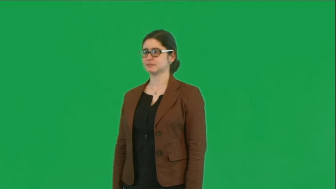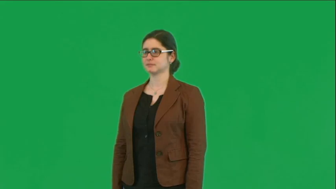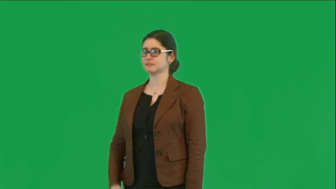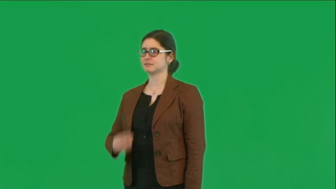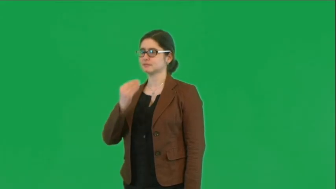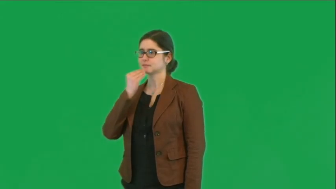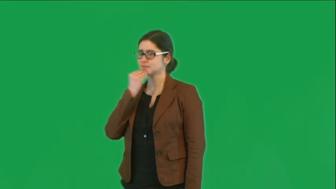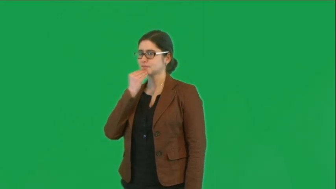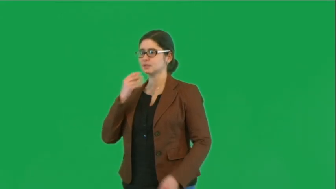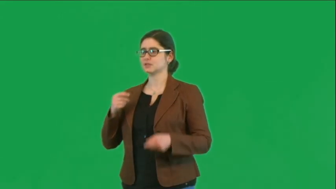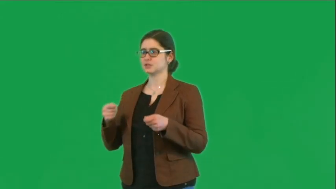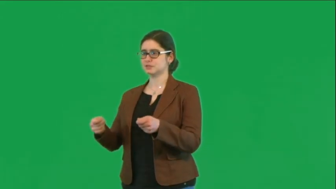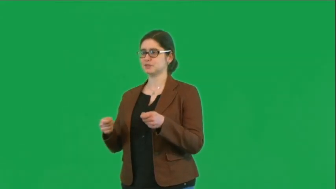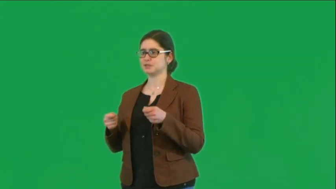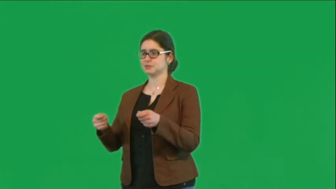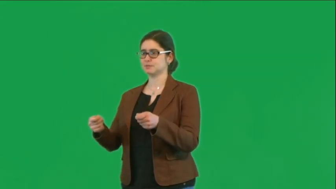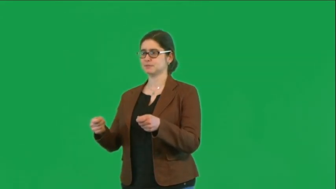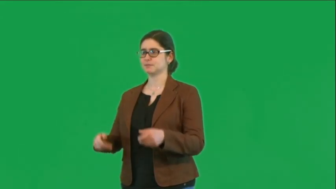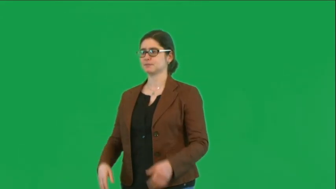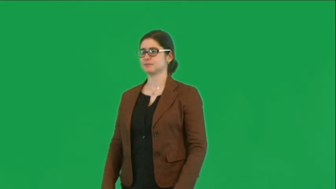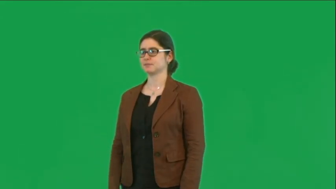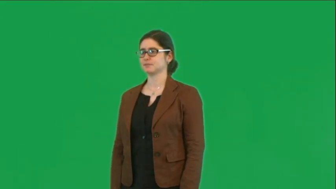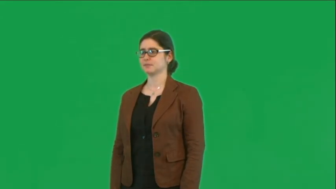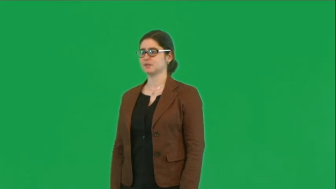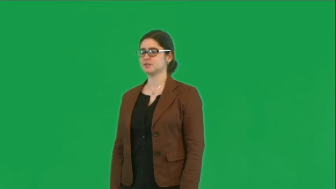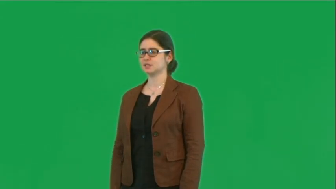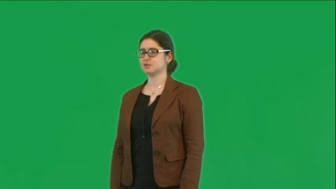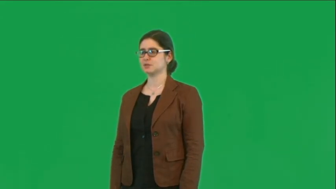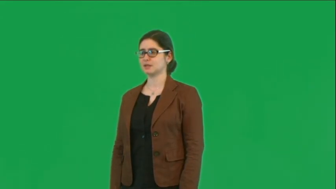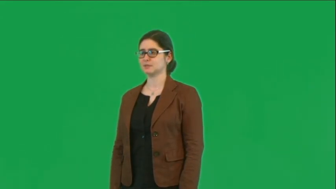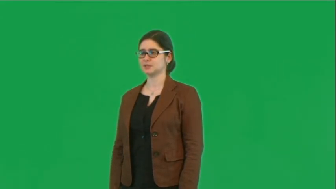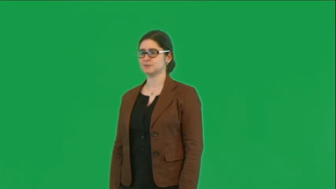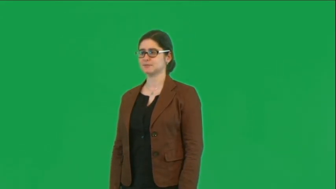żywić